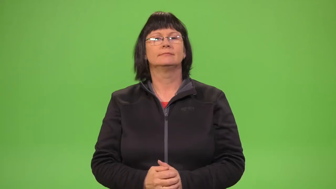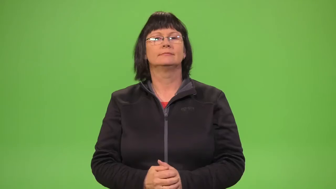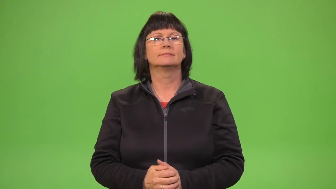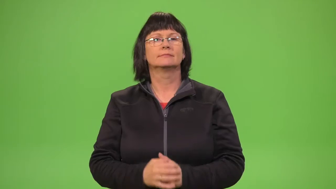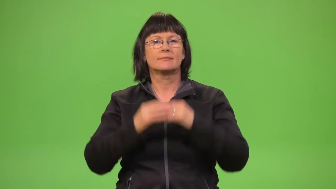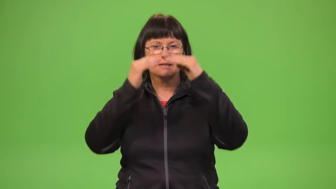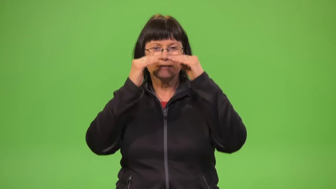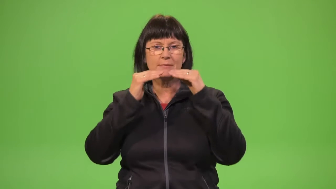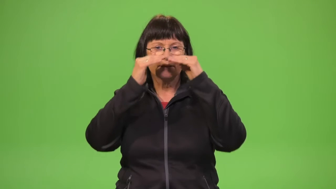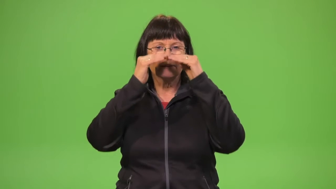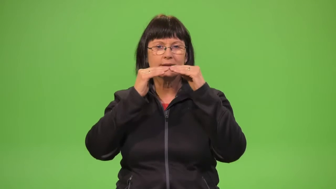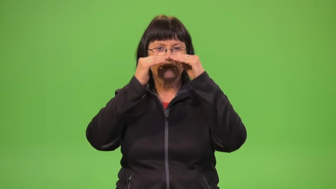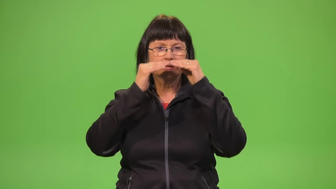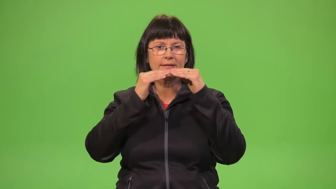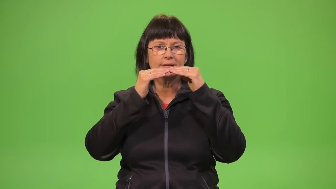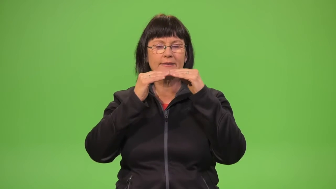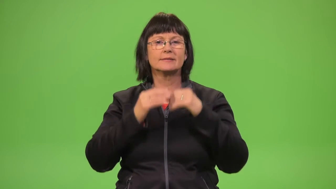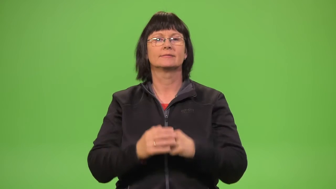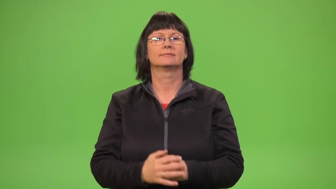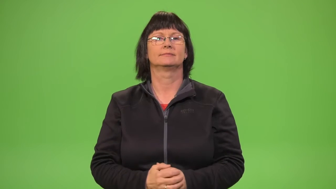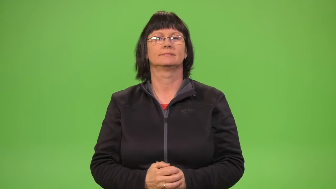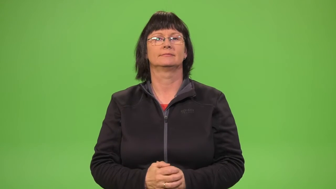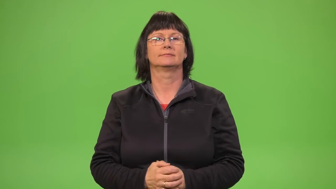Spæjari